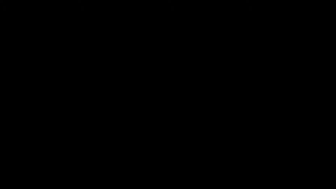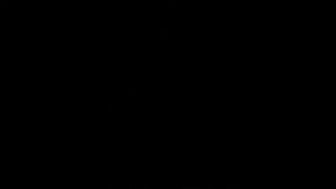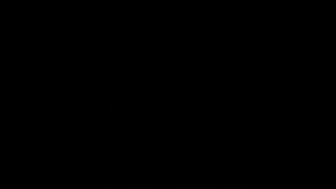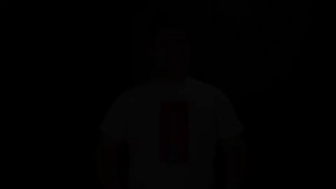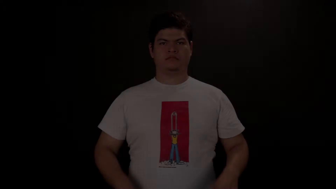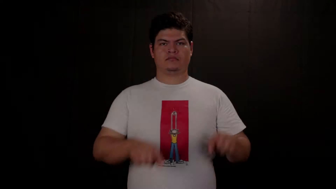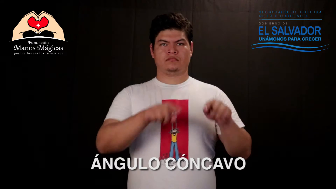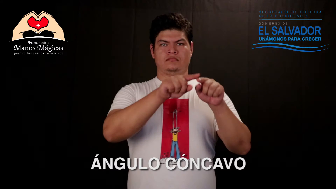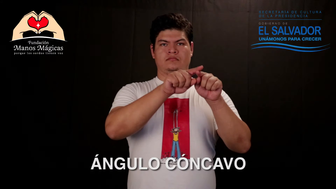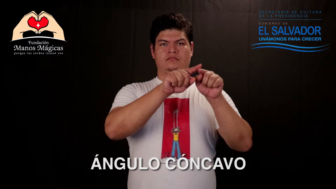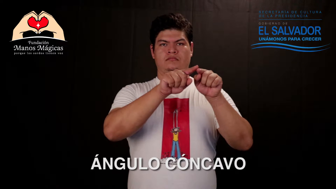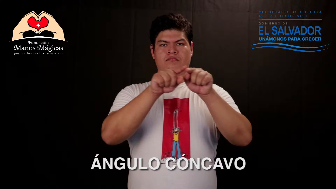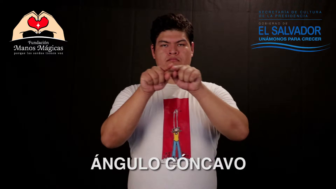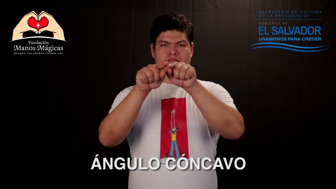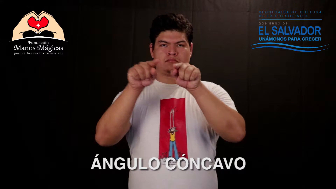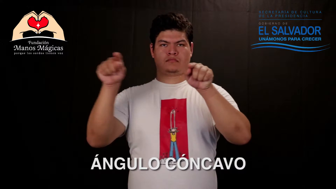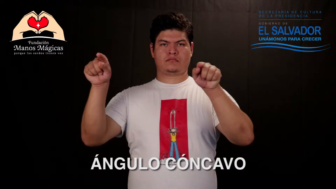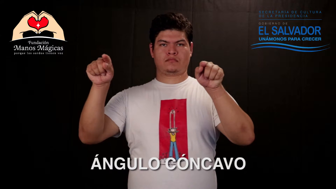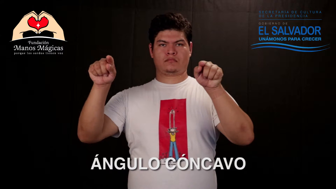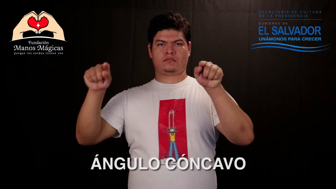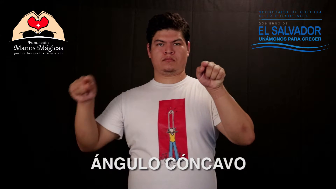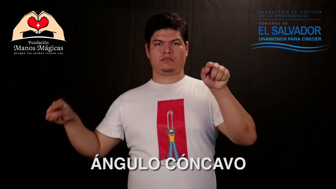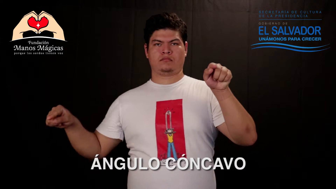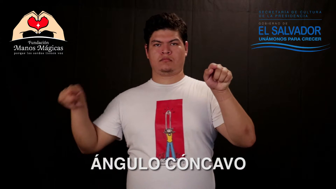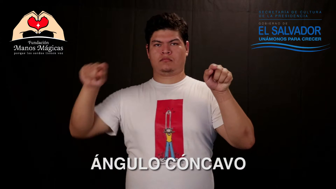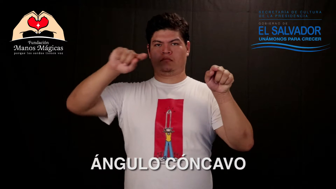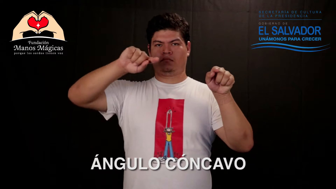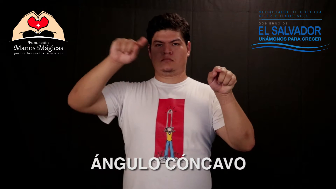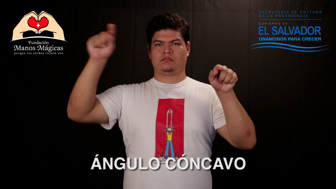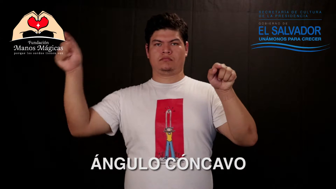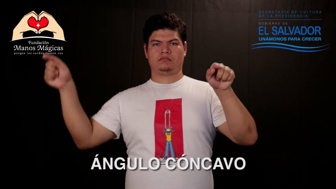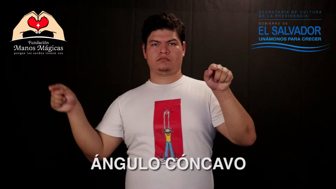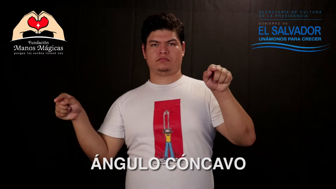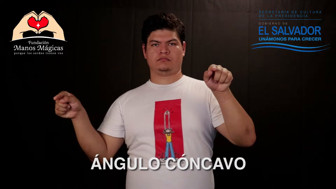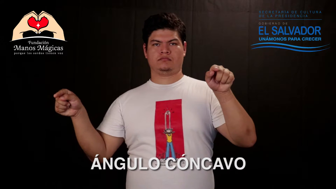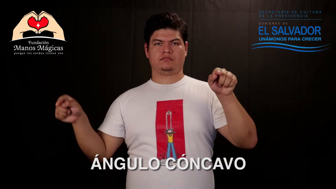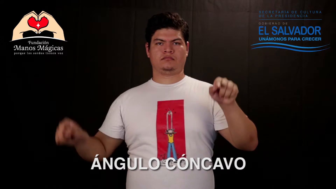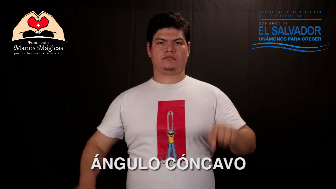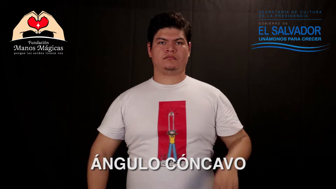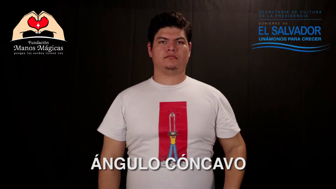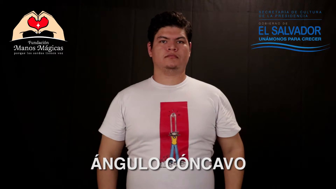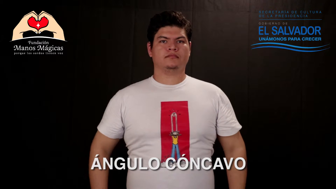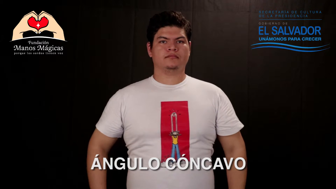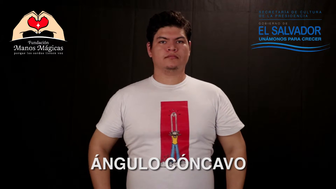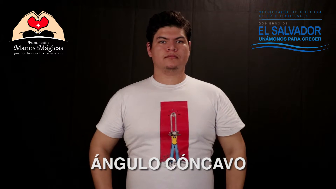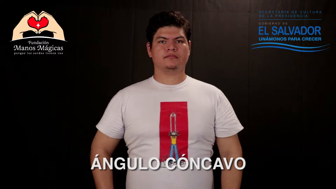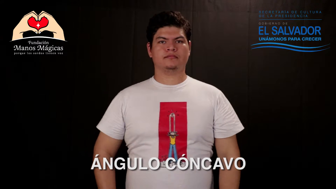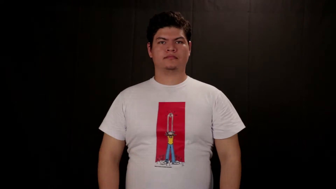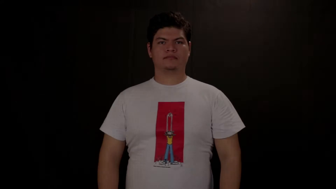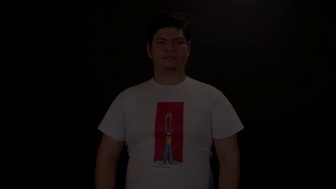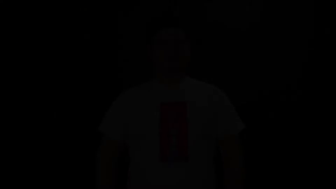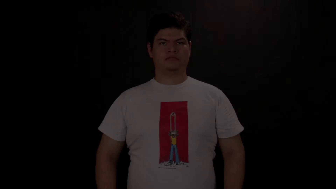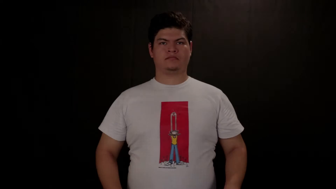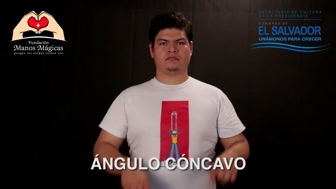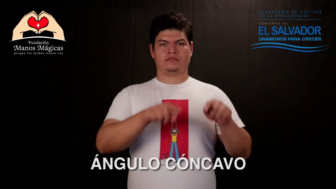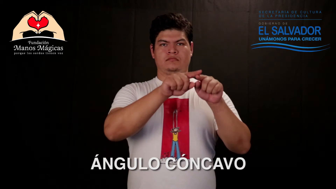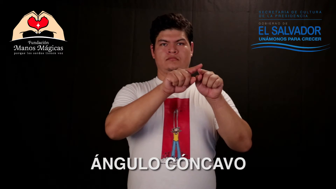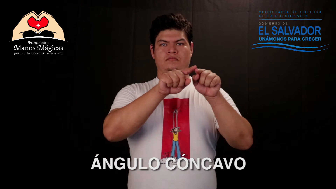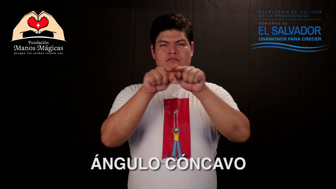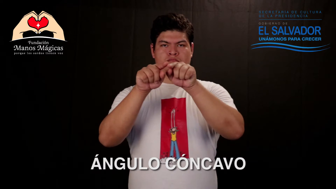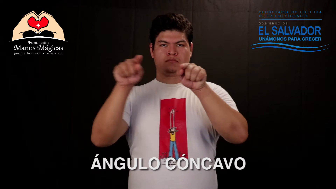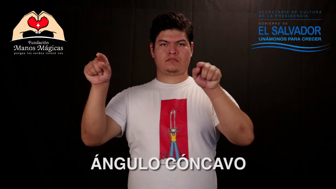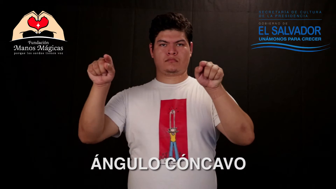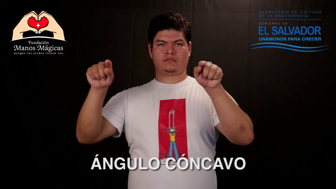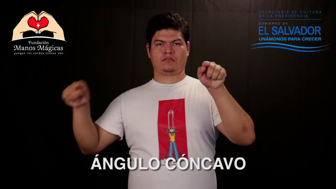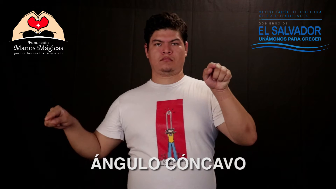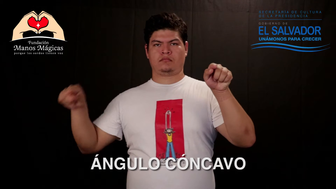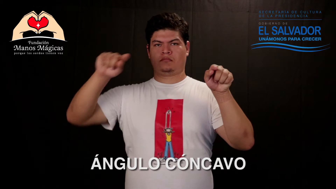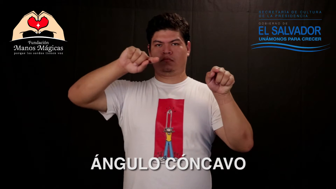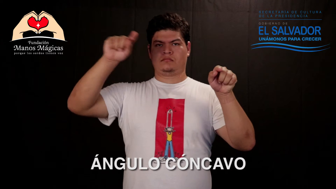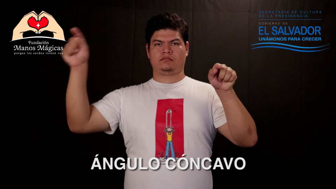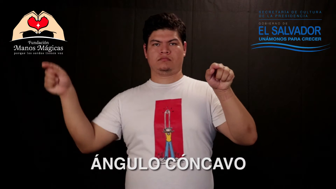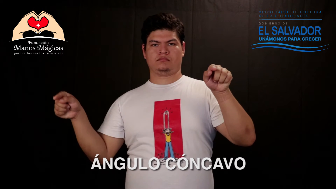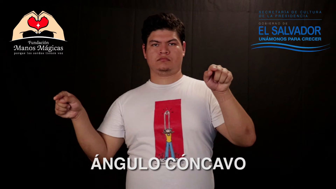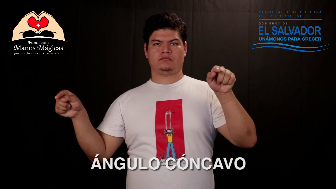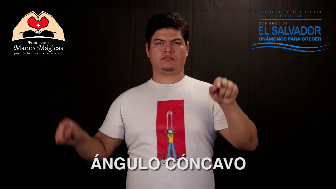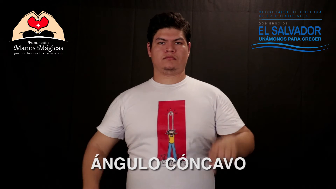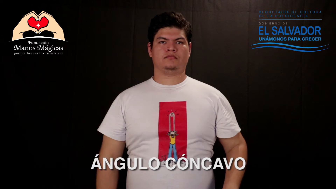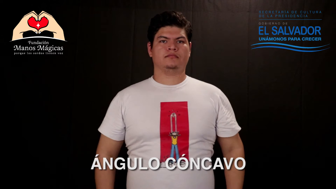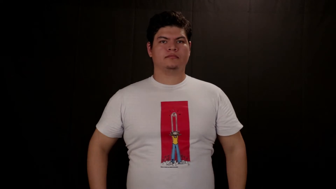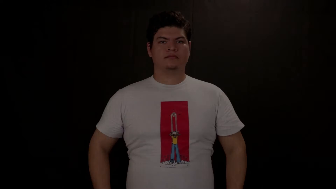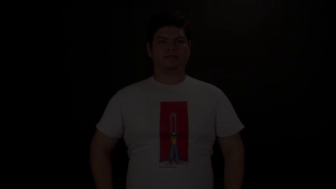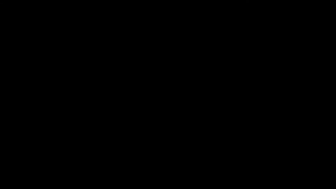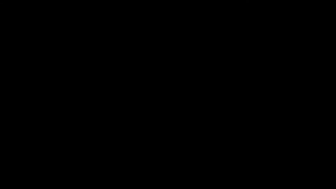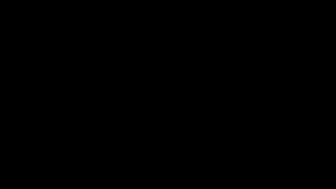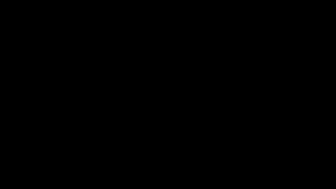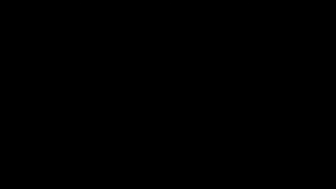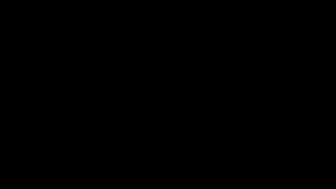Angulo Concavo